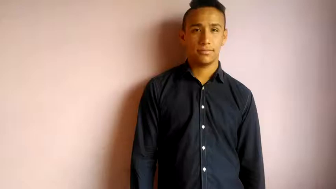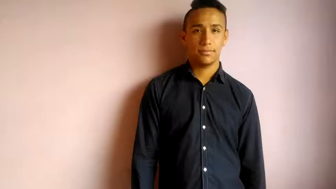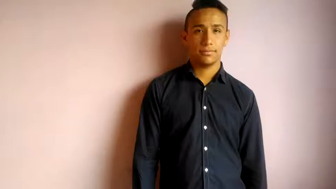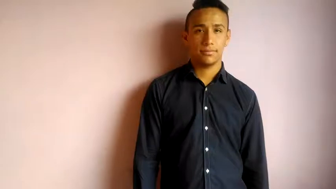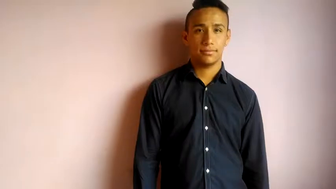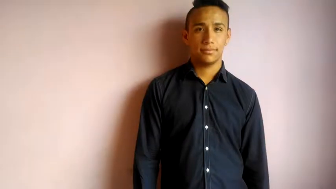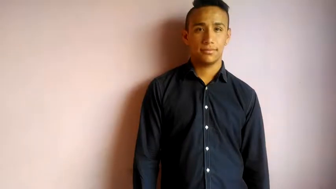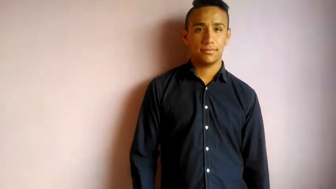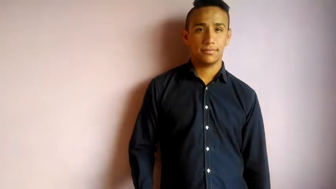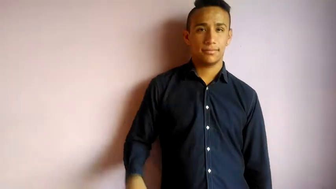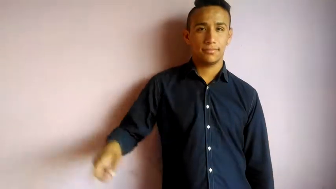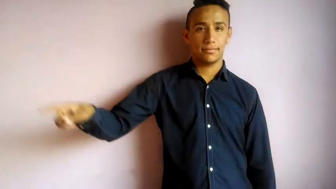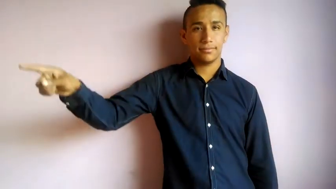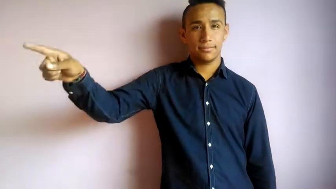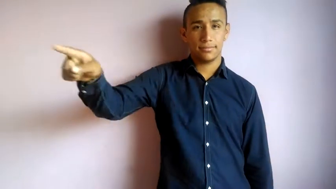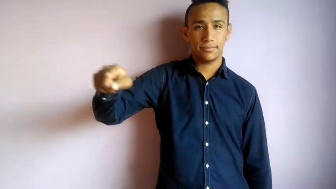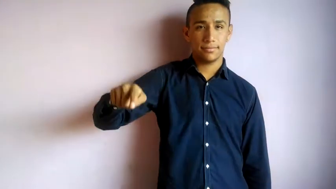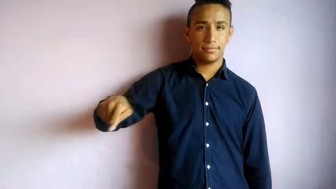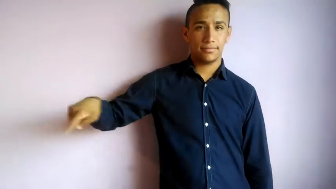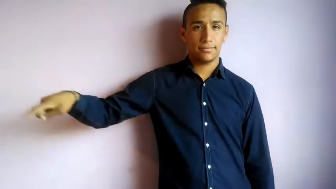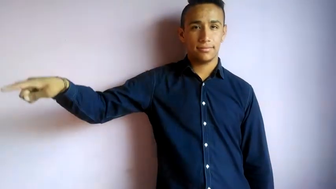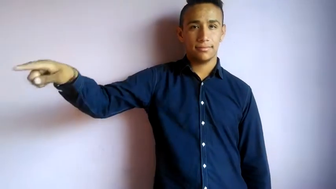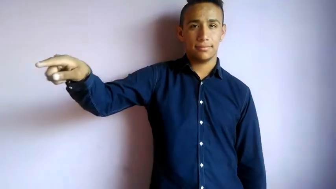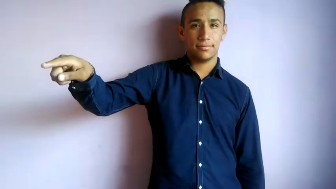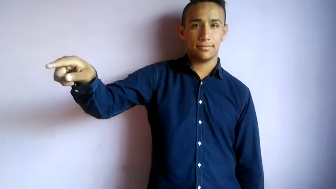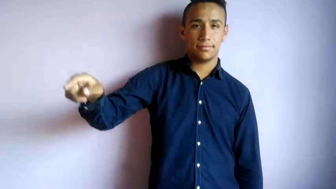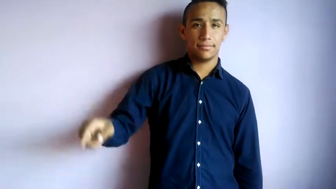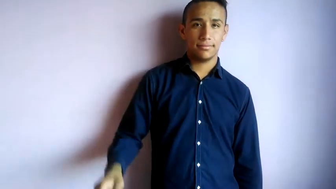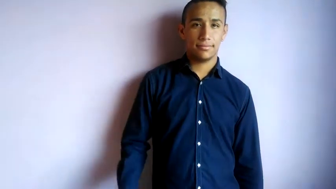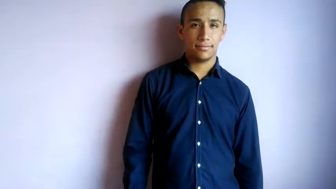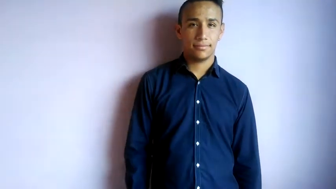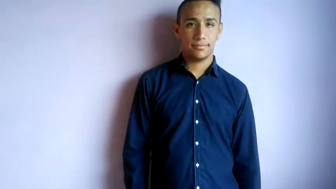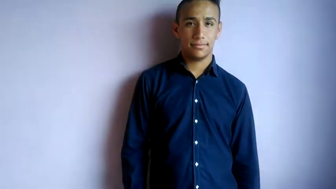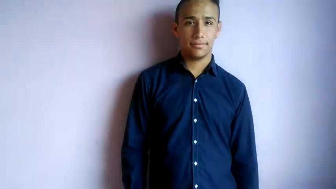ellos